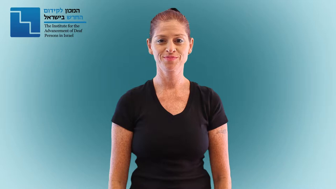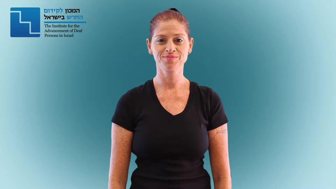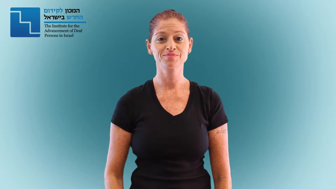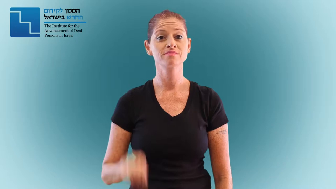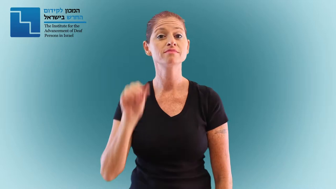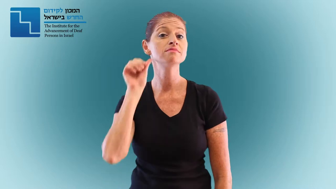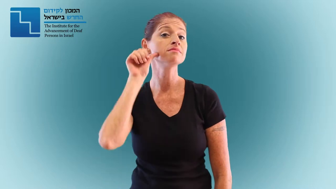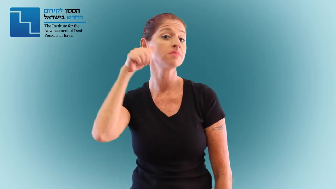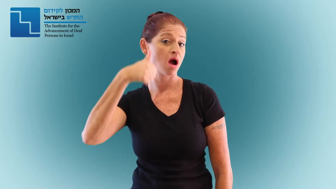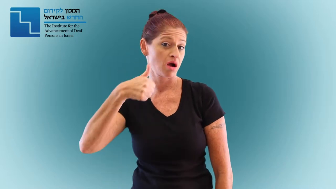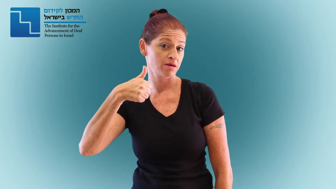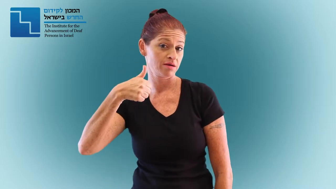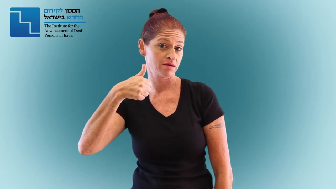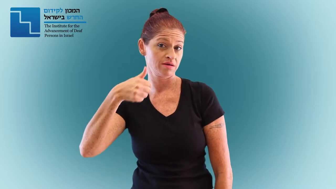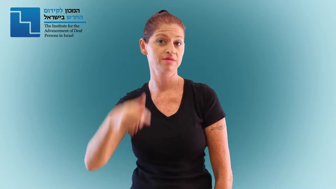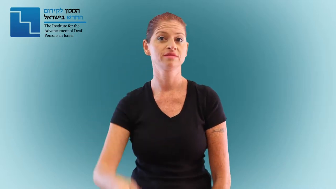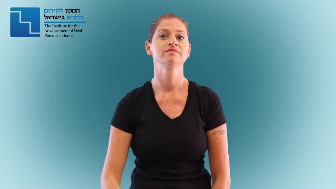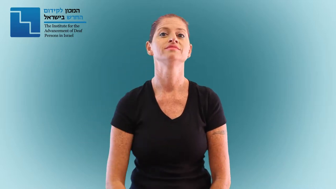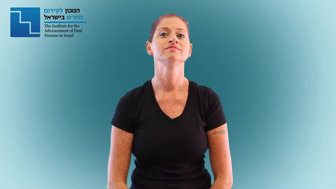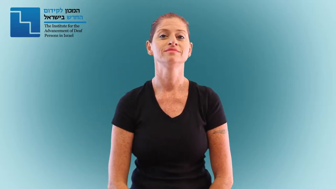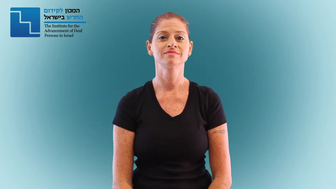מחר